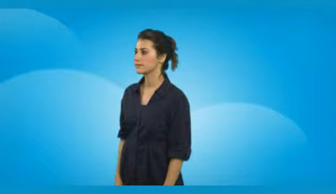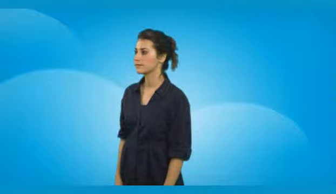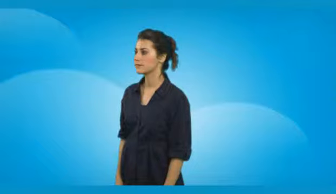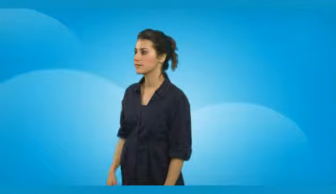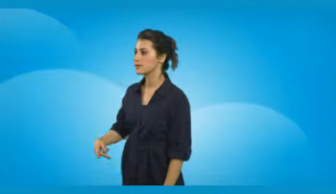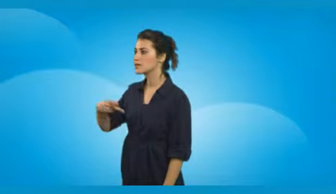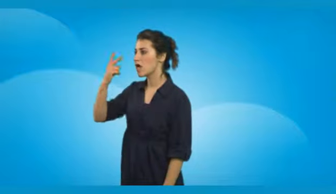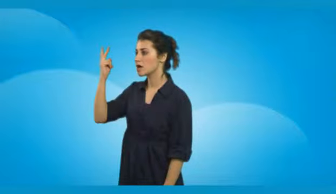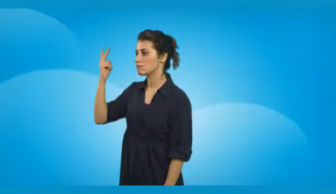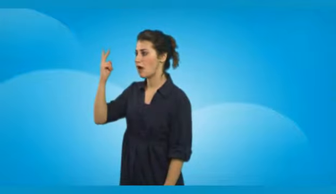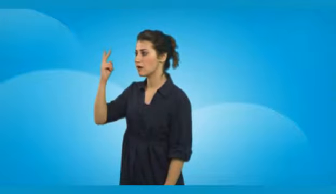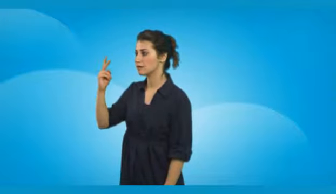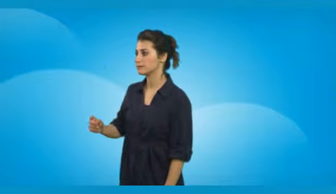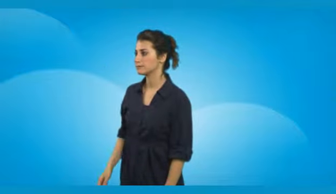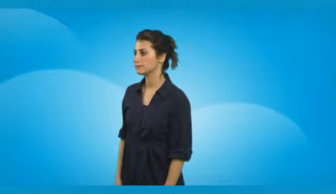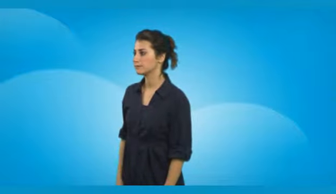Szakma